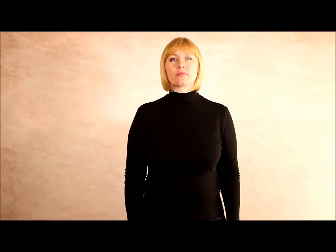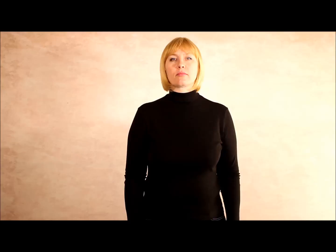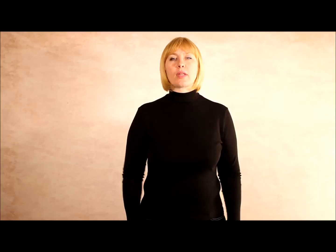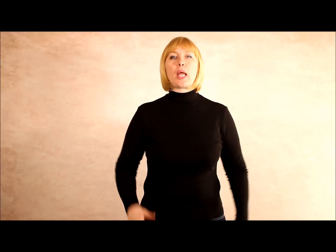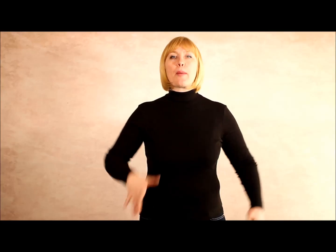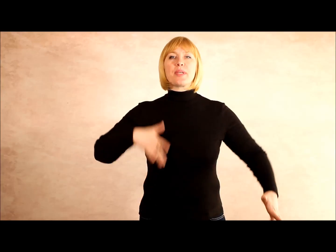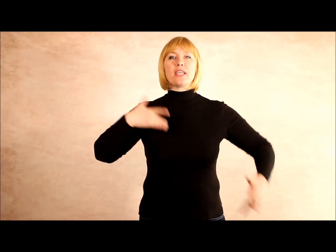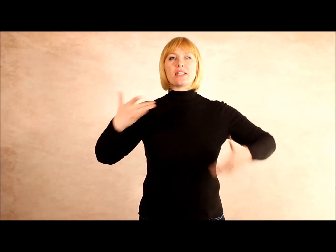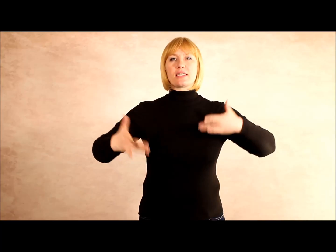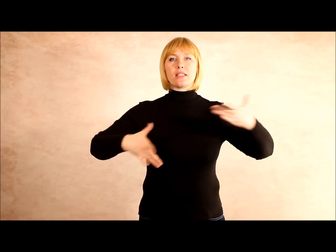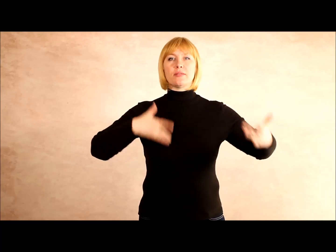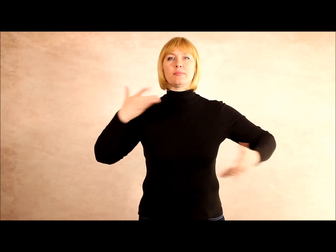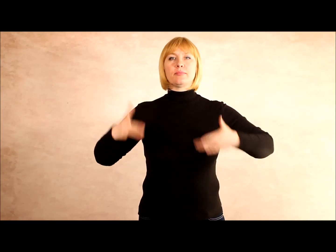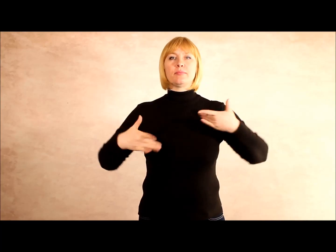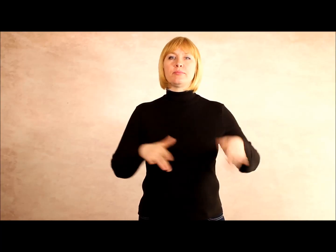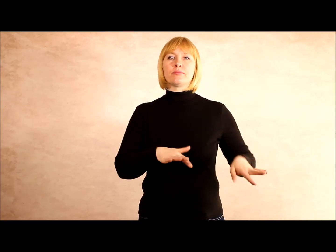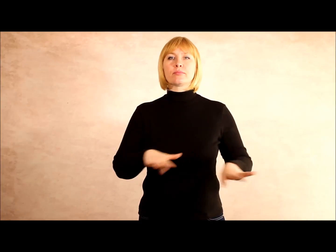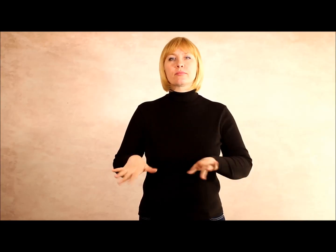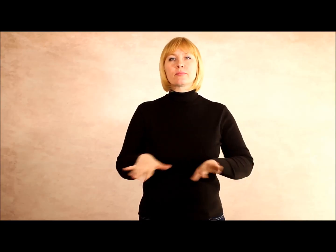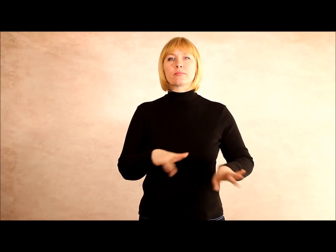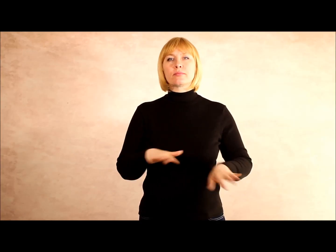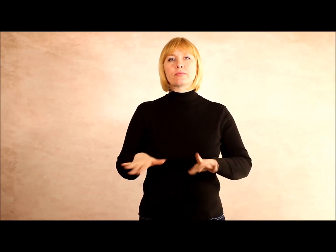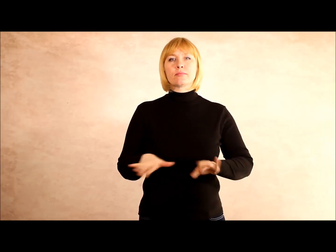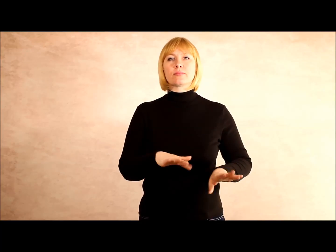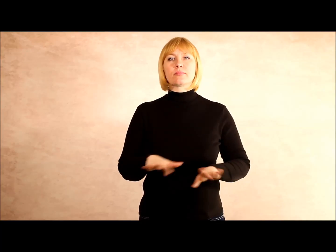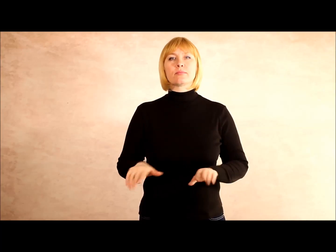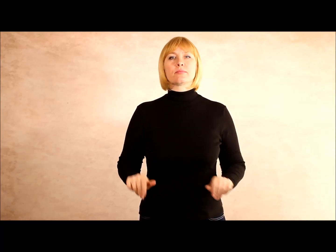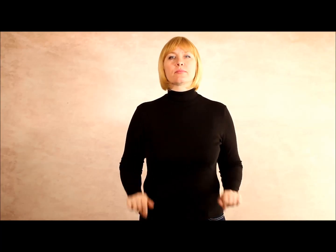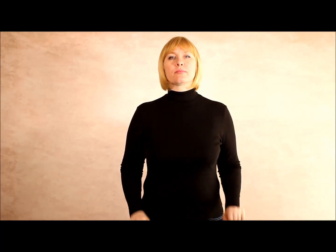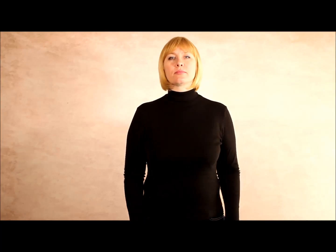Piesă